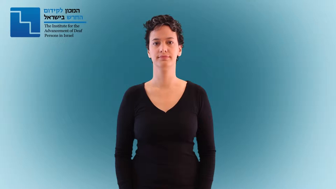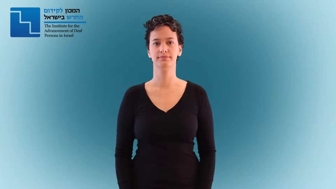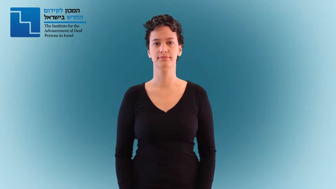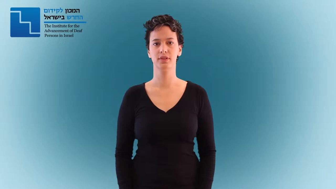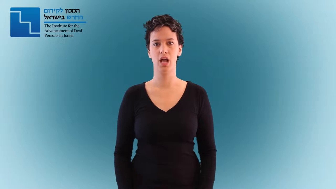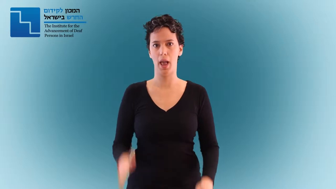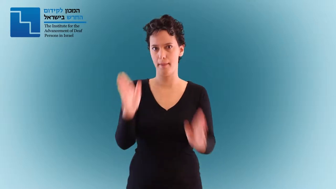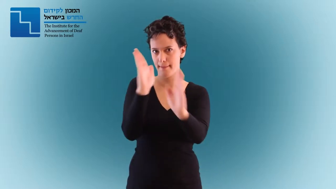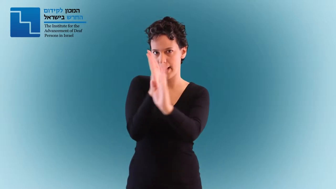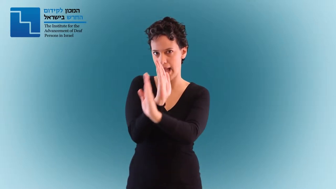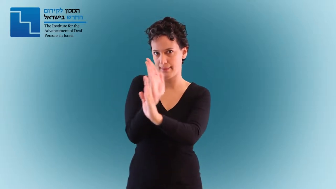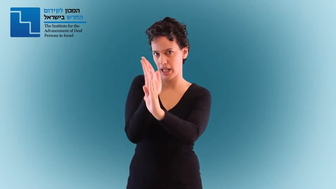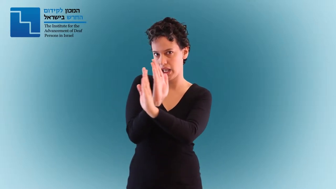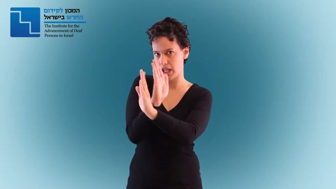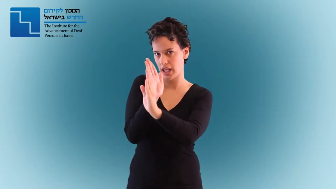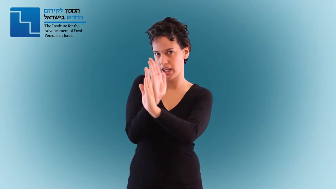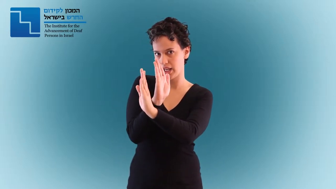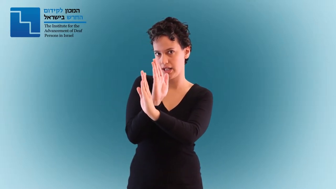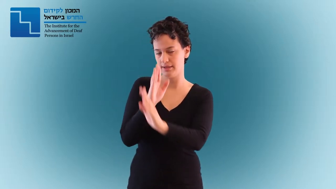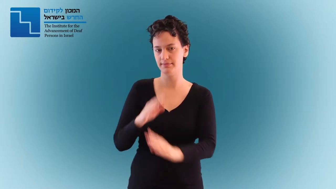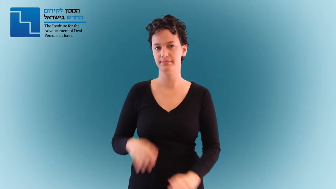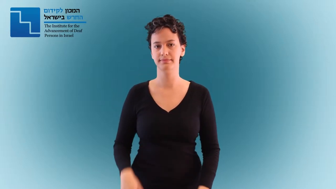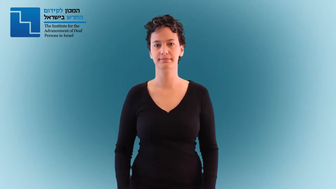מחבל